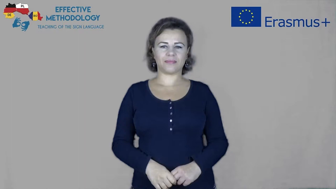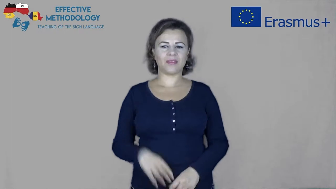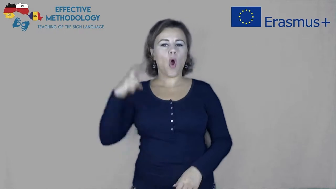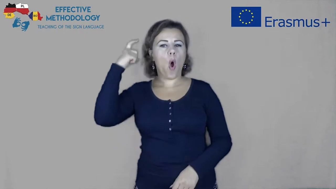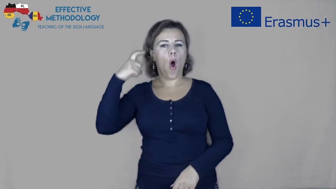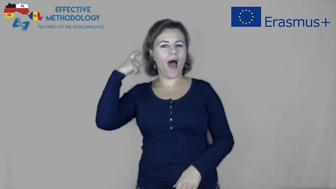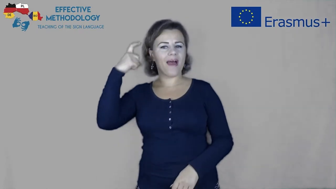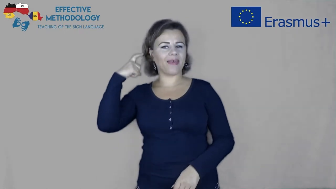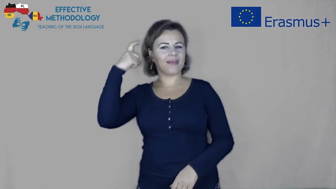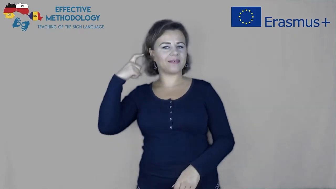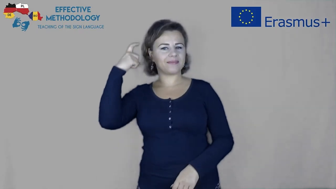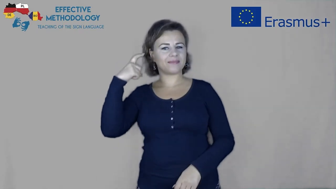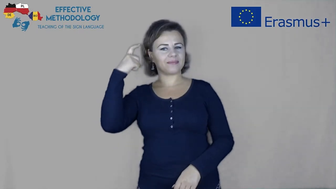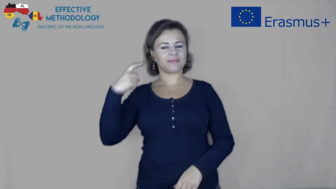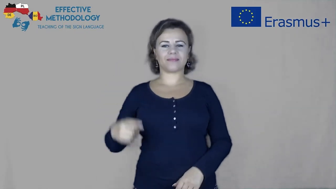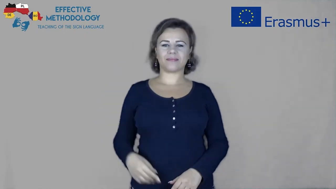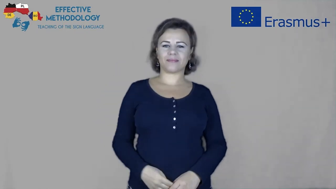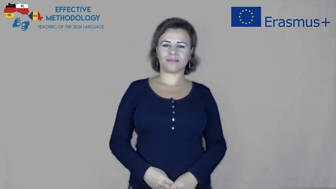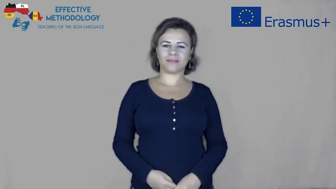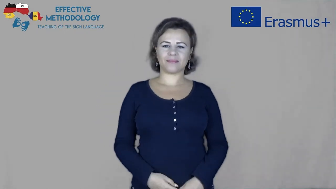Oaia